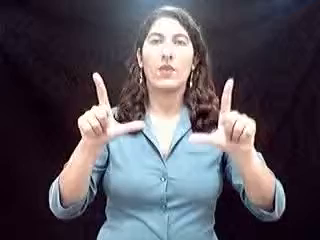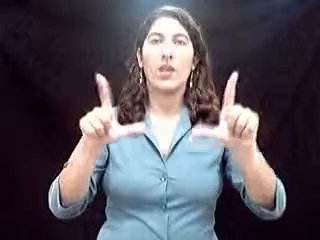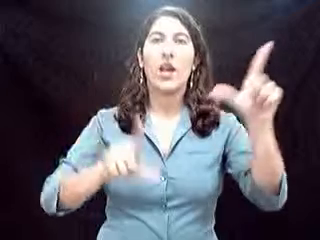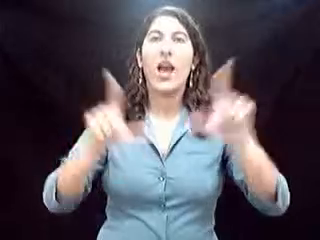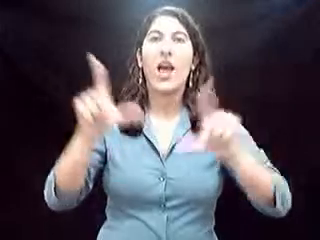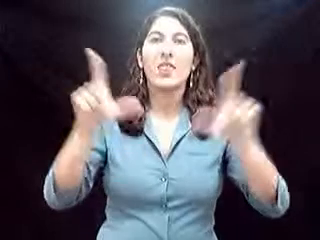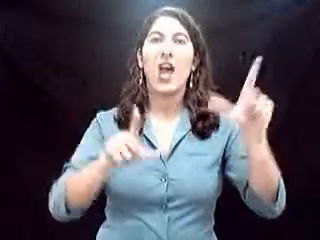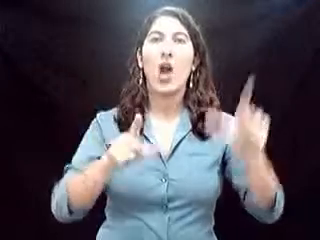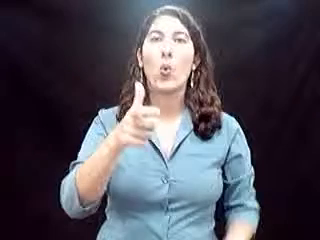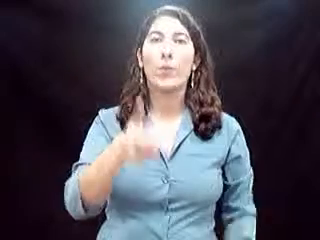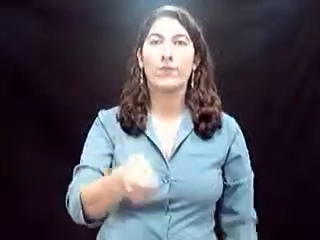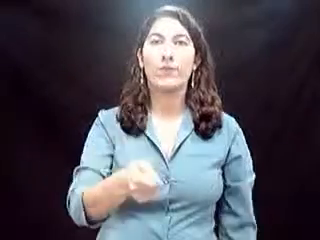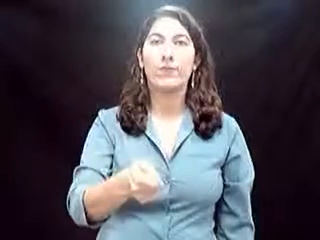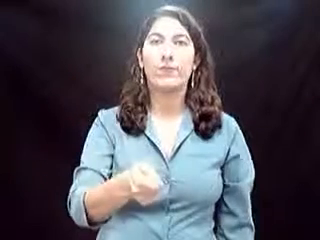canal de tv